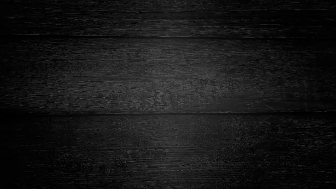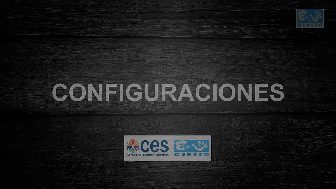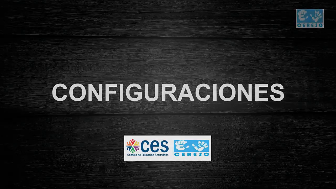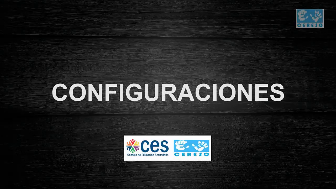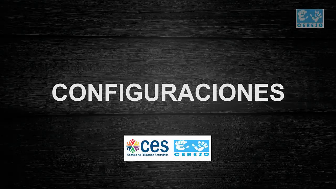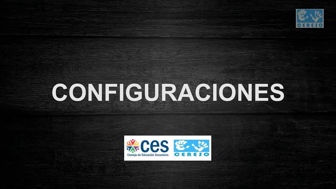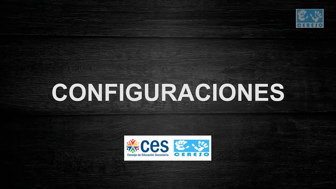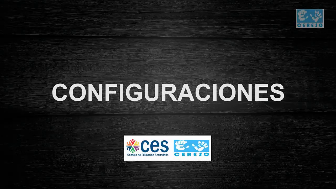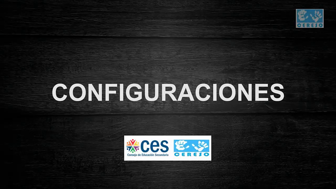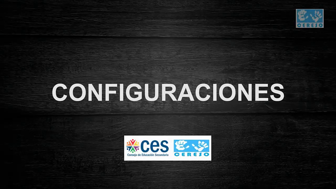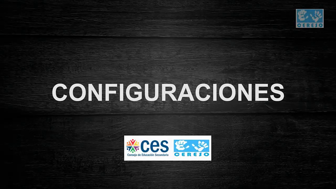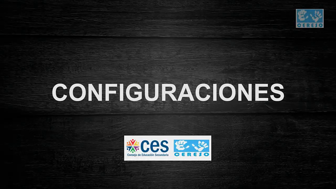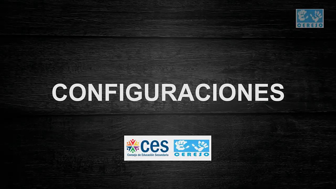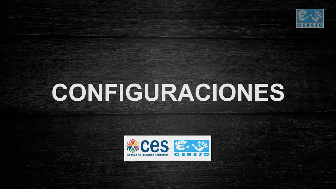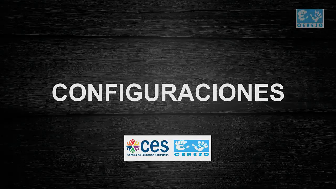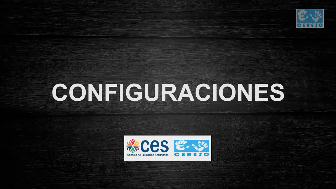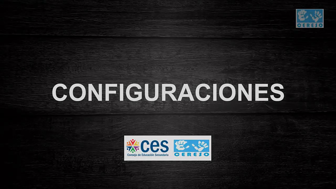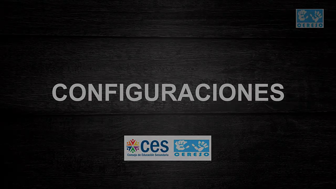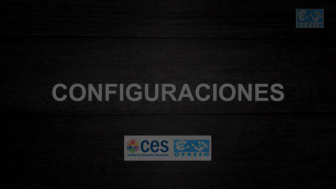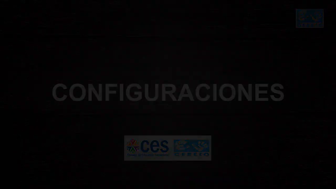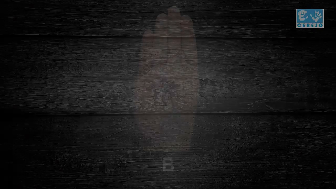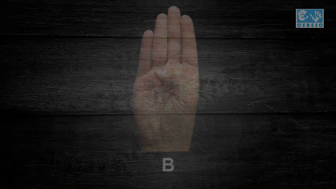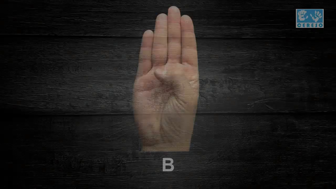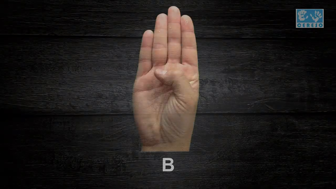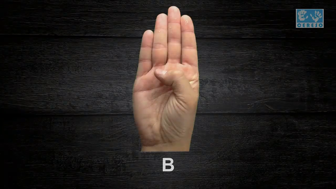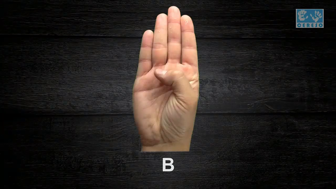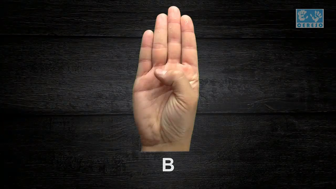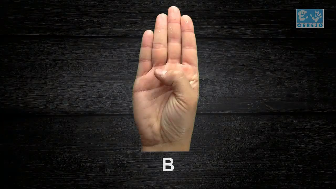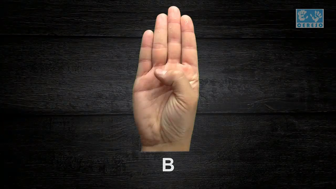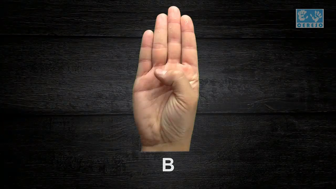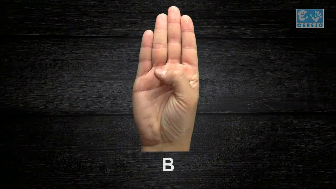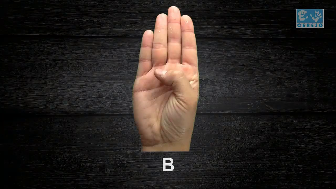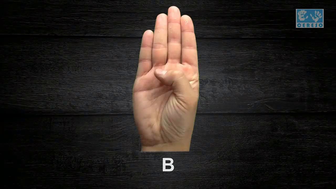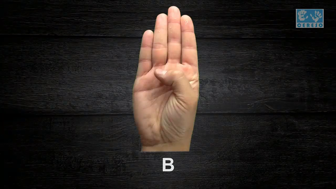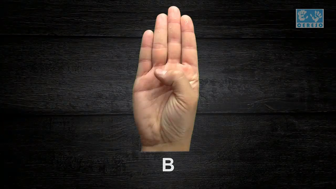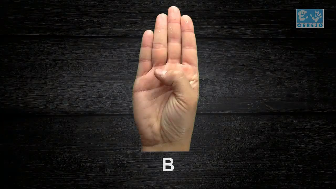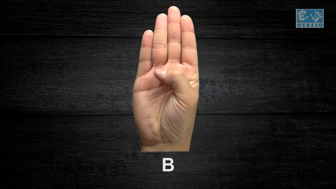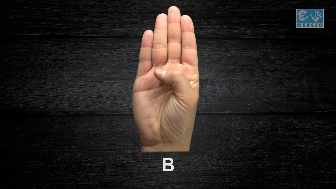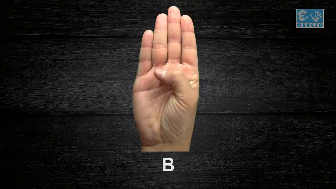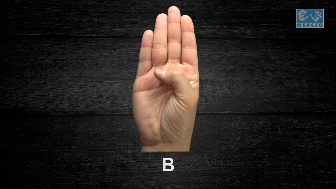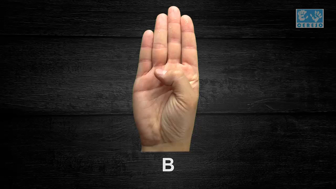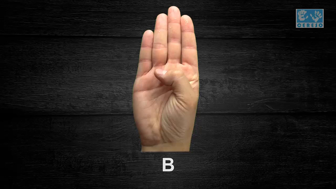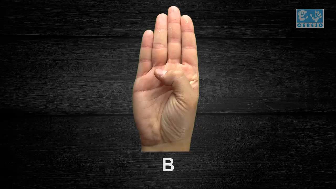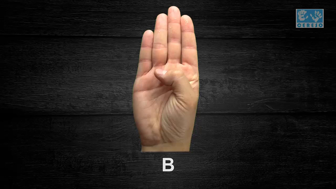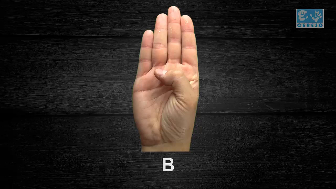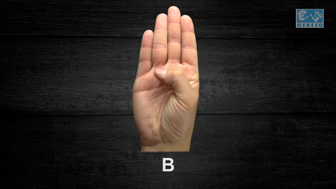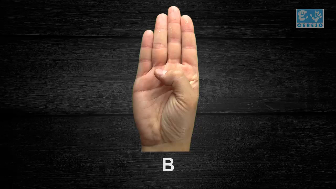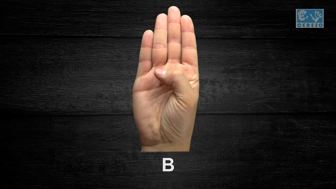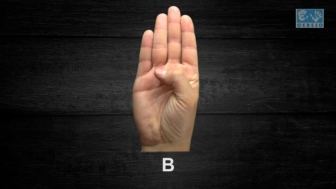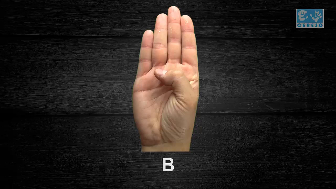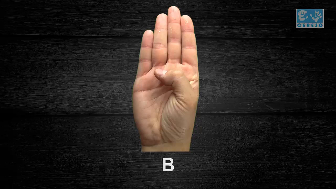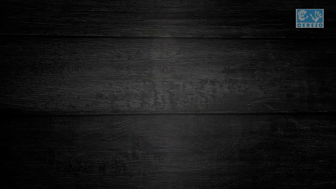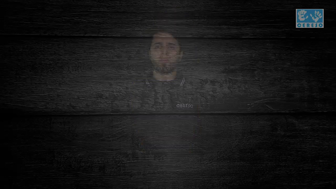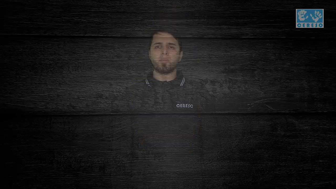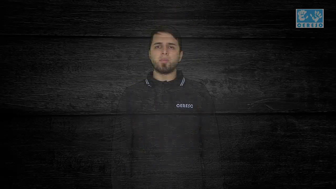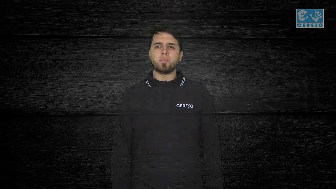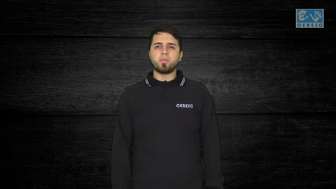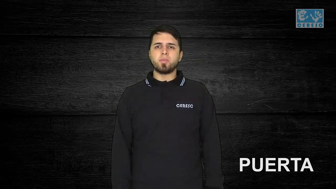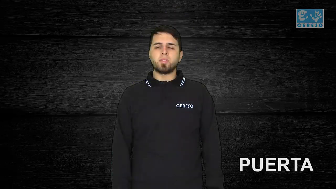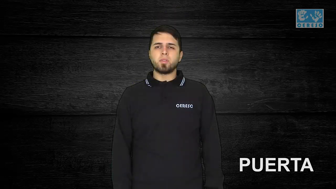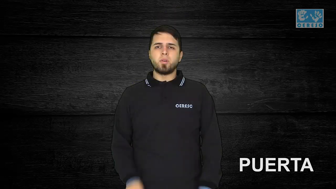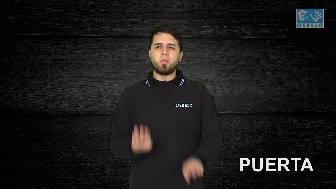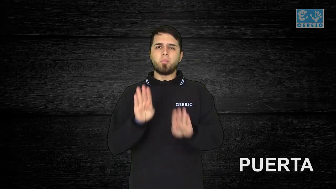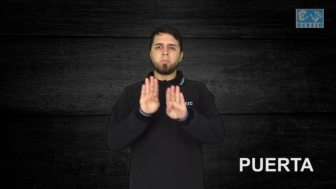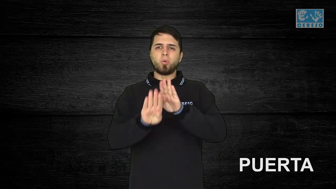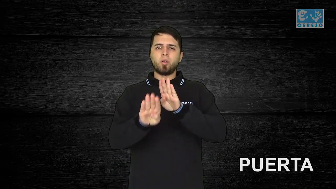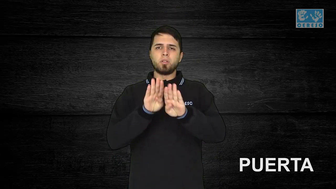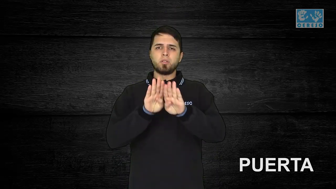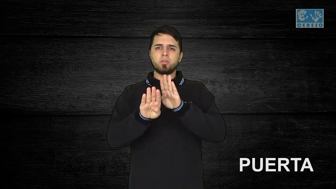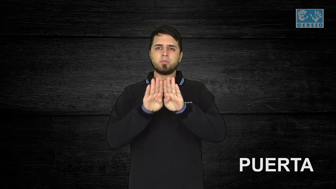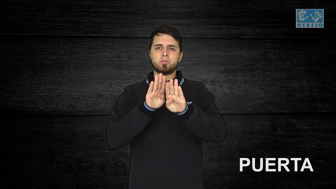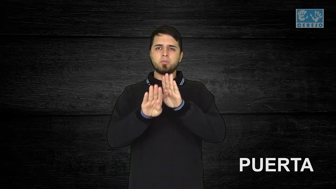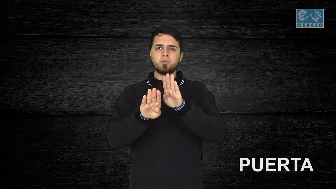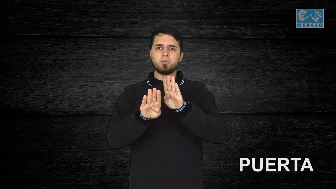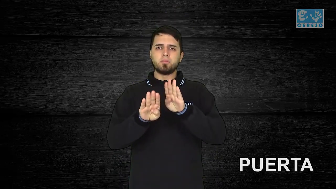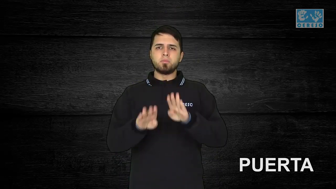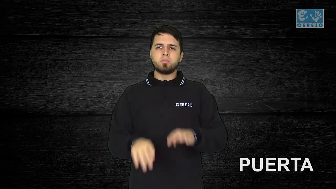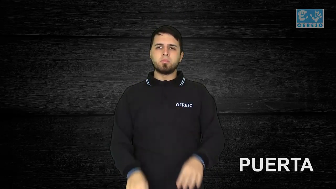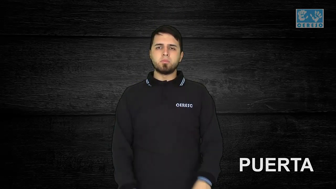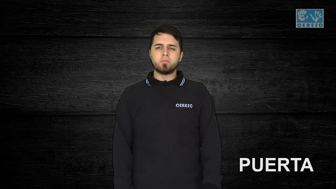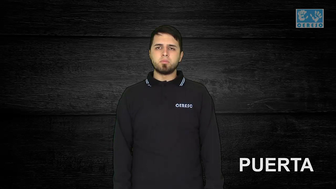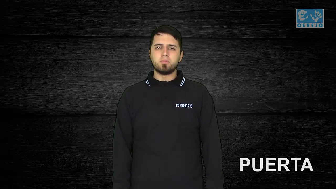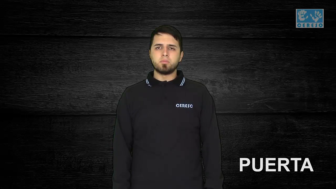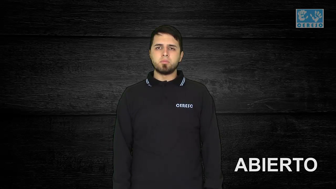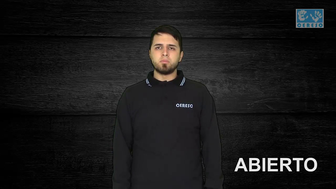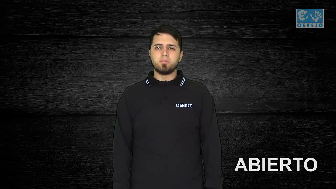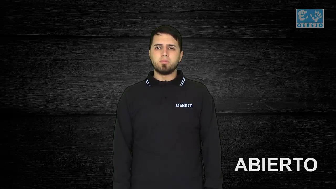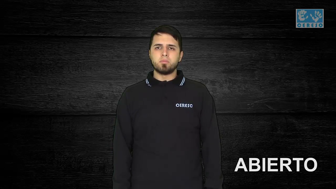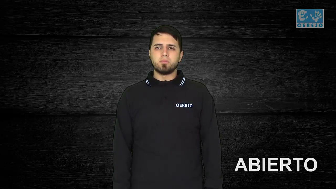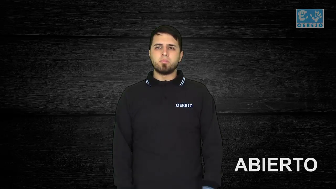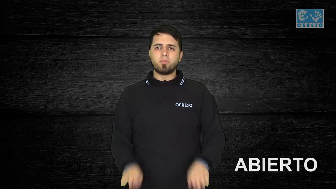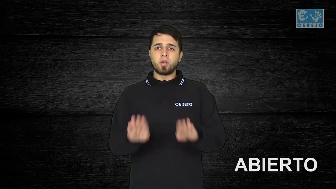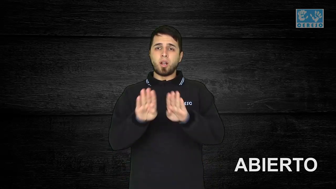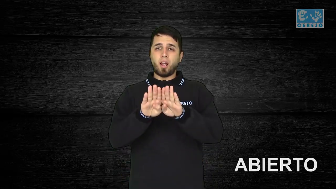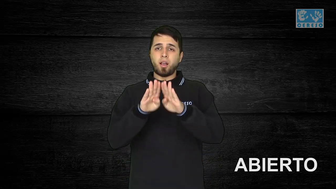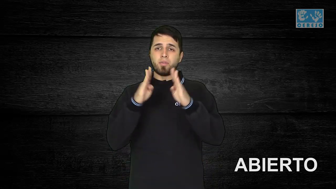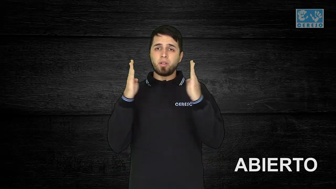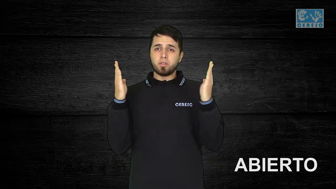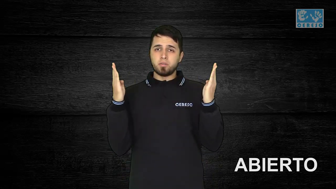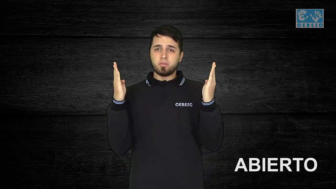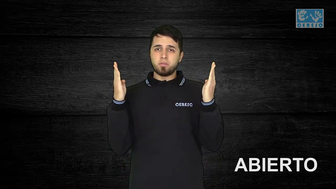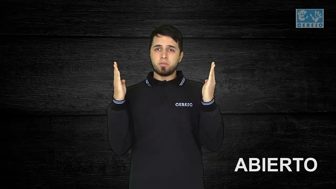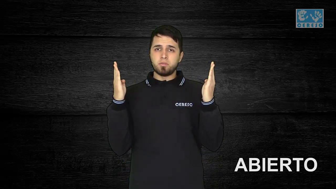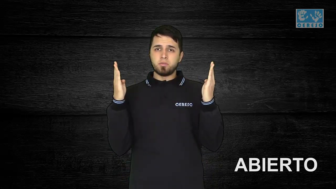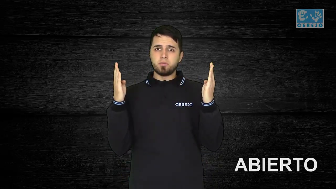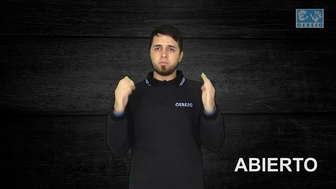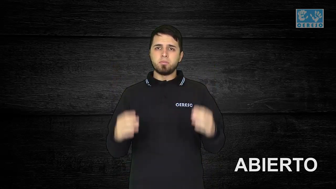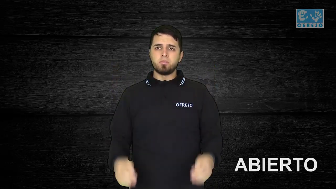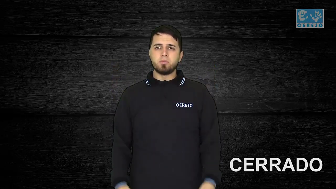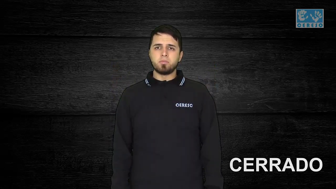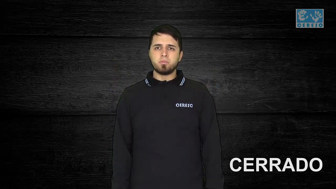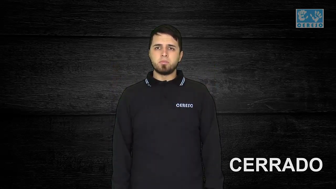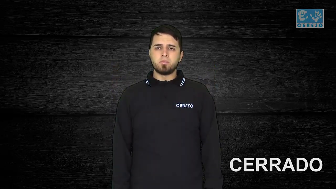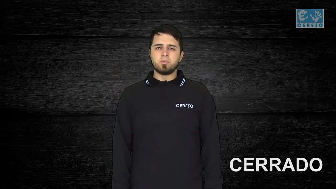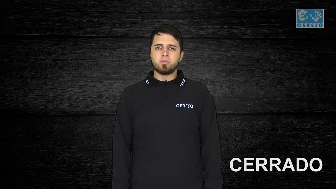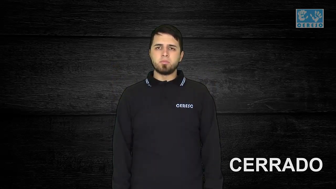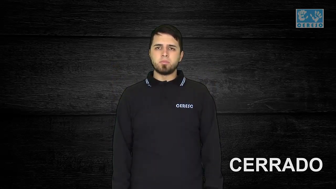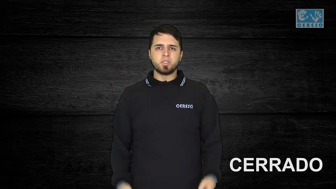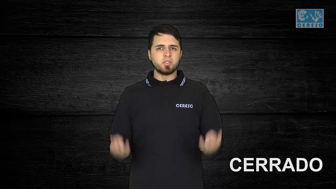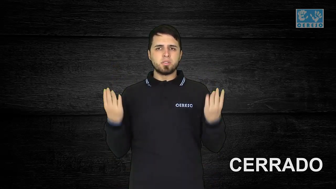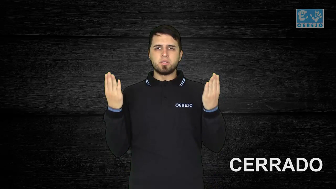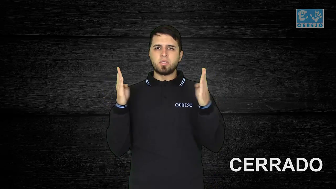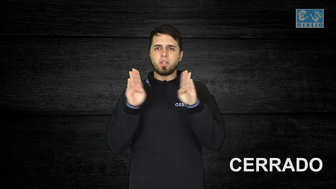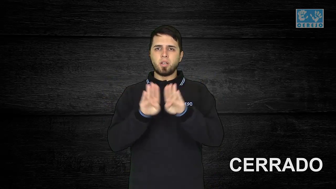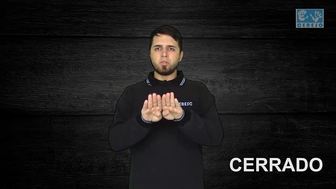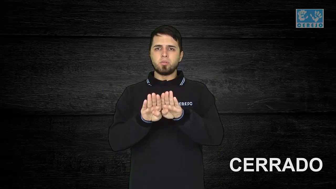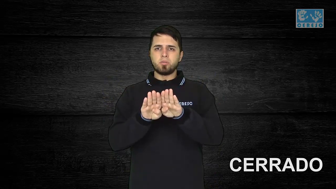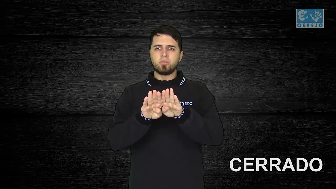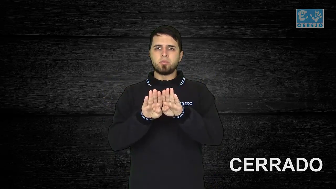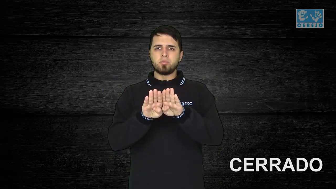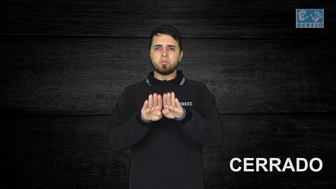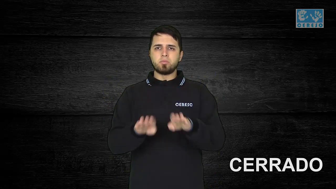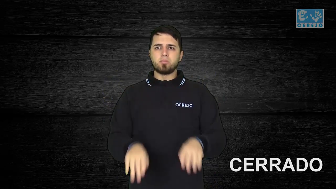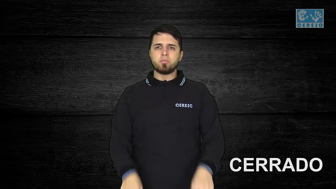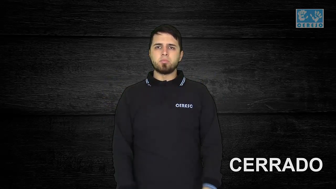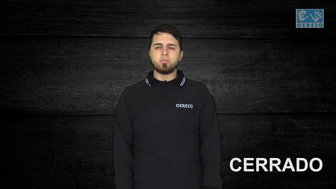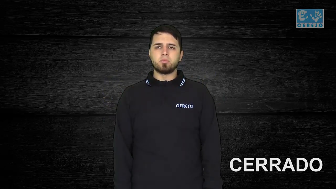B